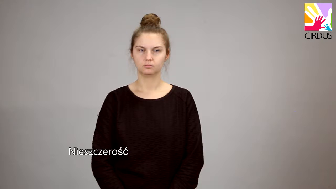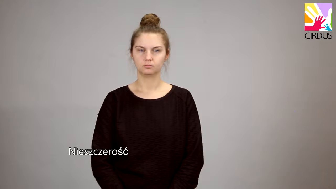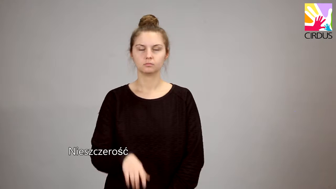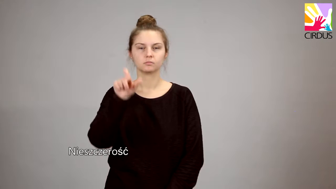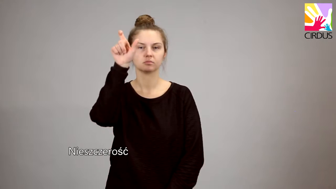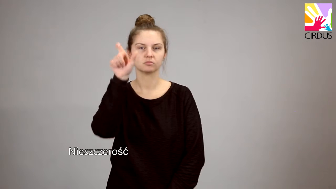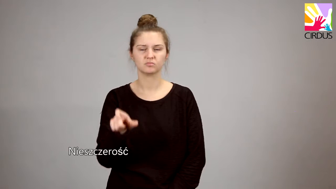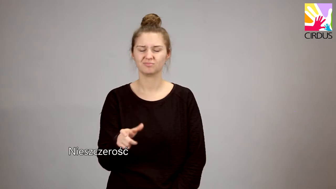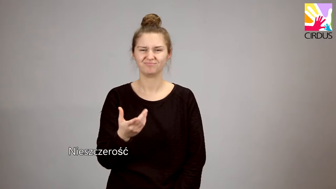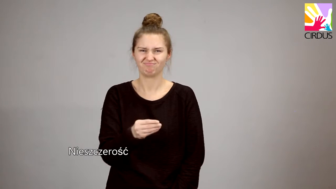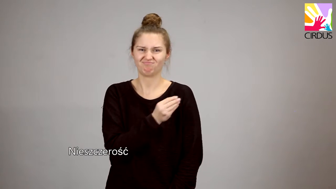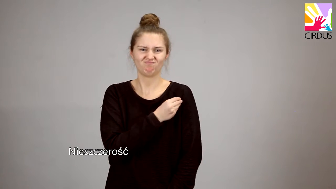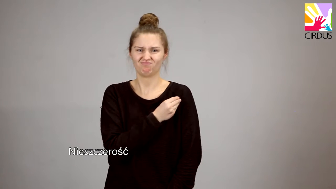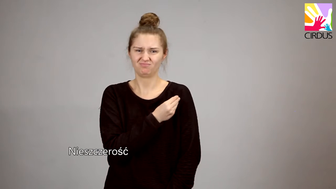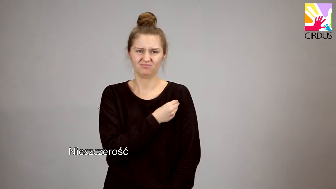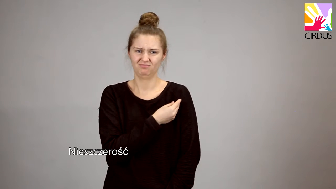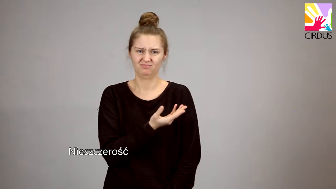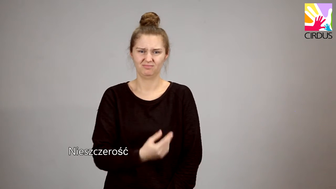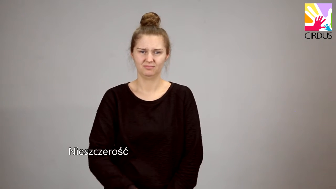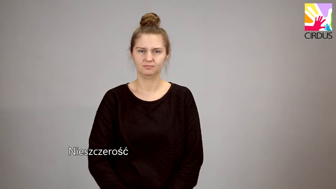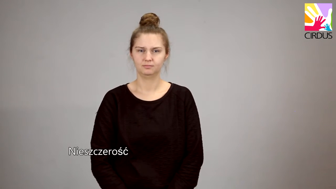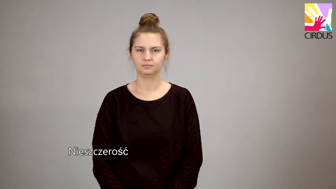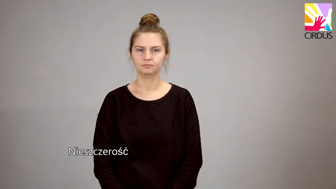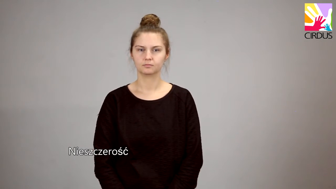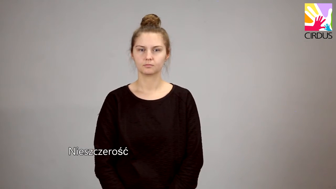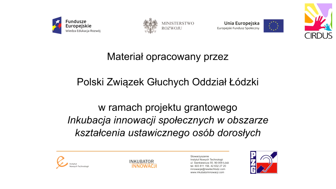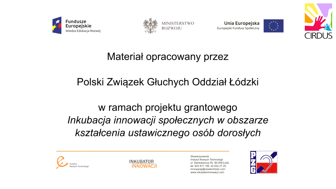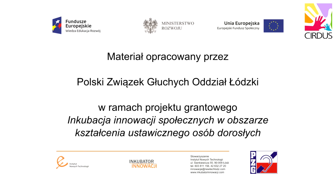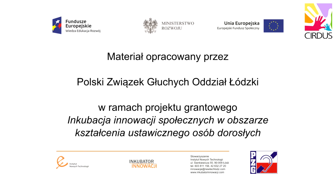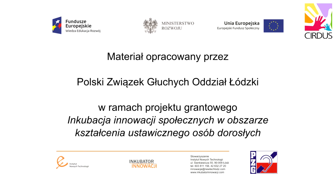Nieszczerość